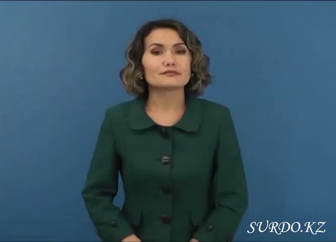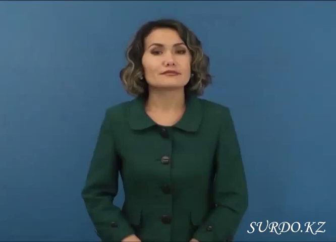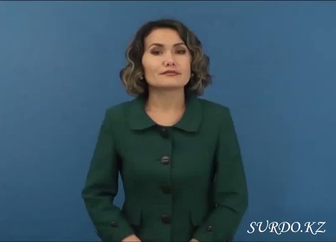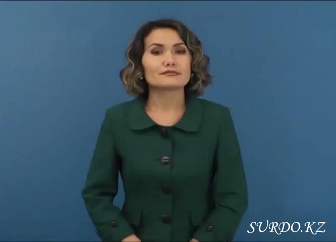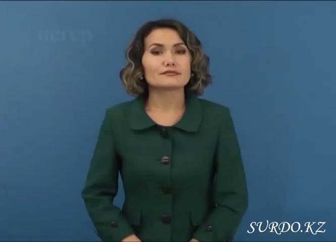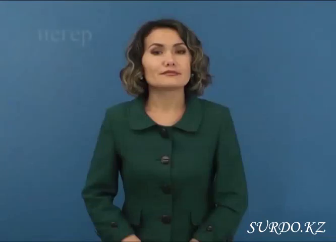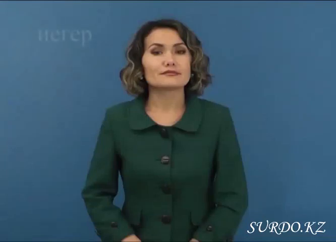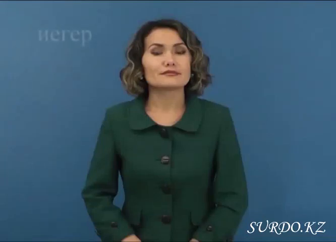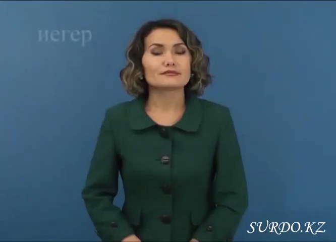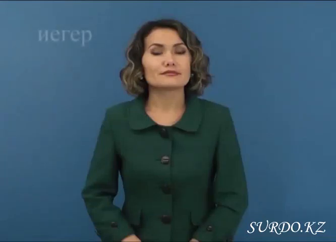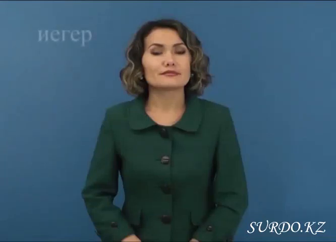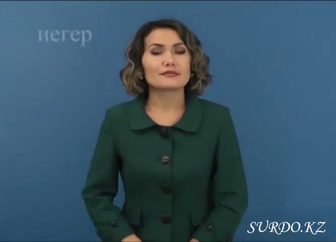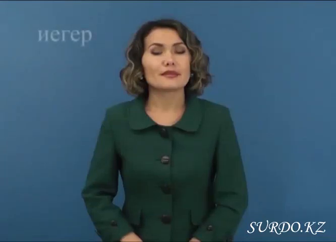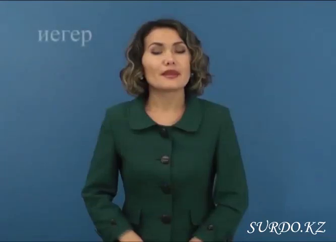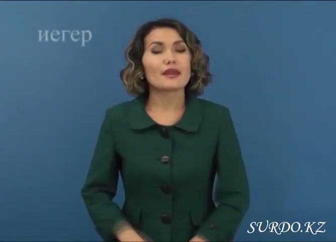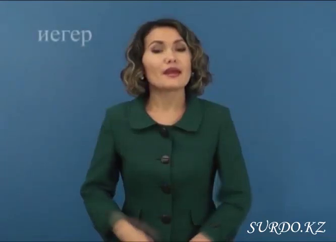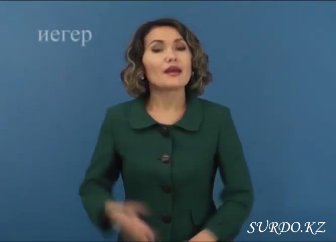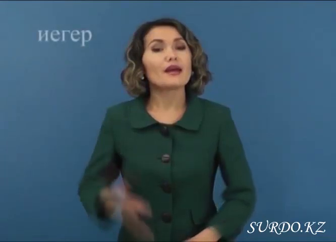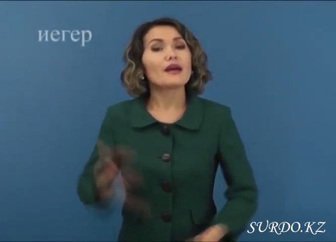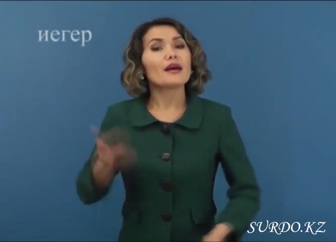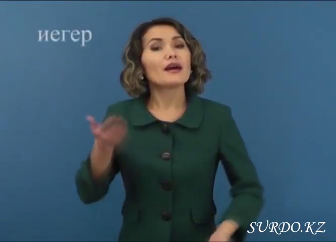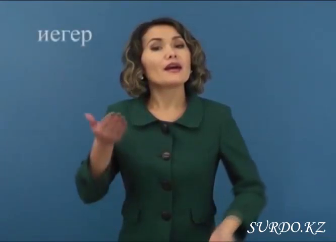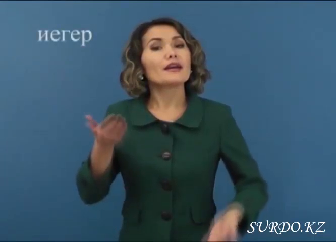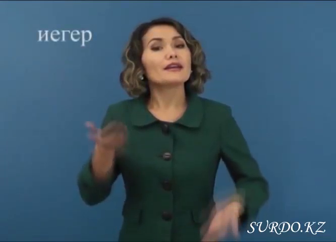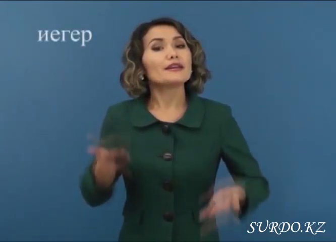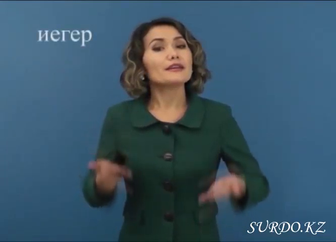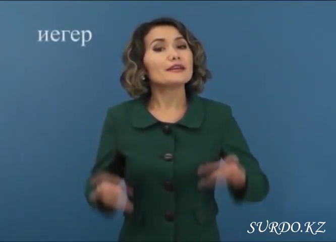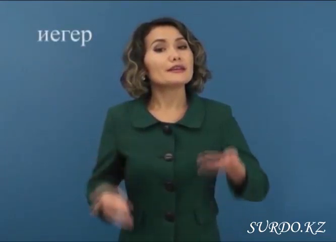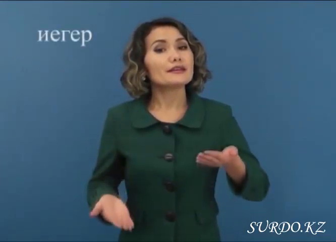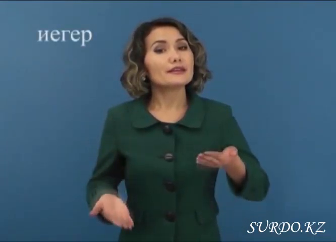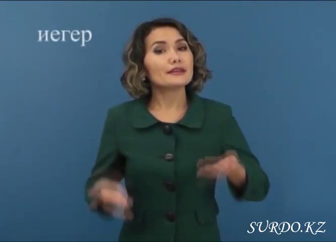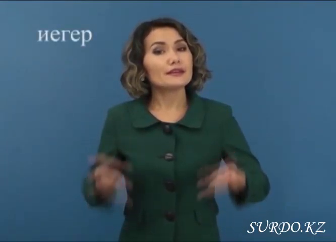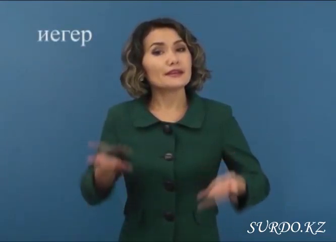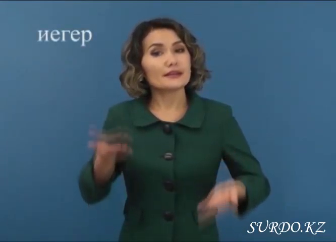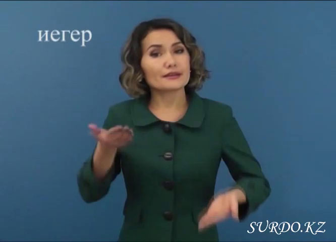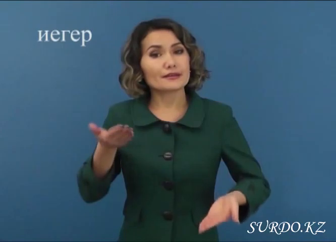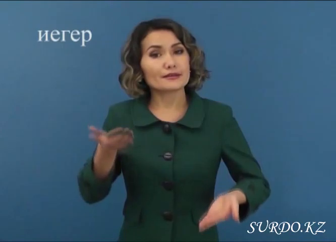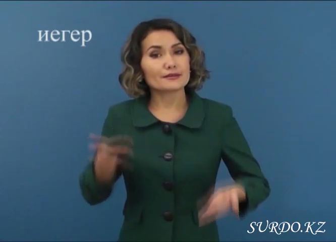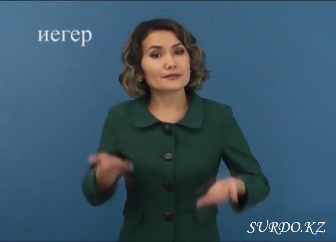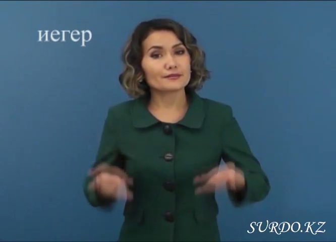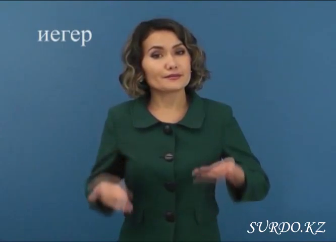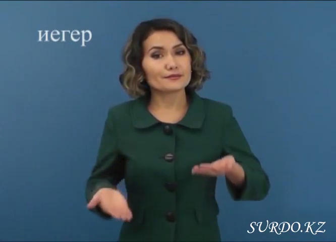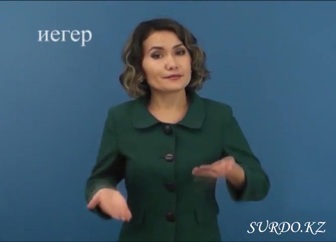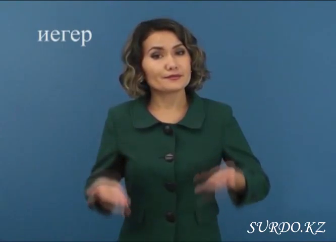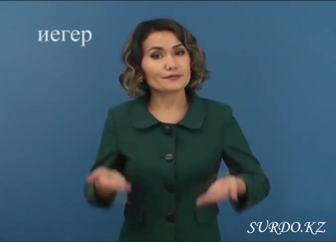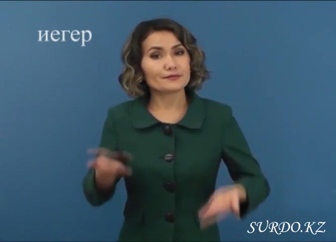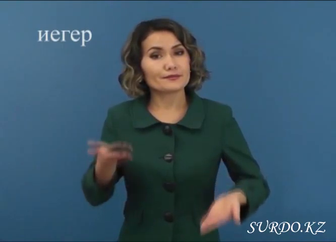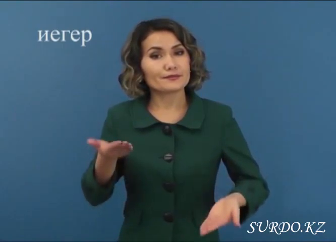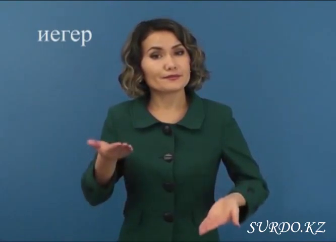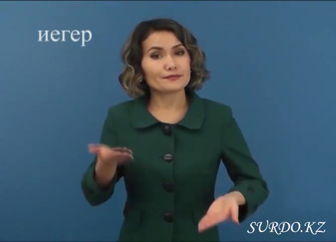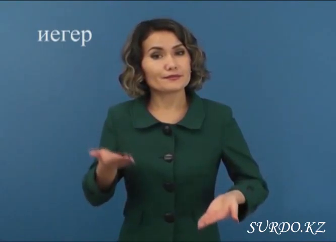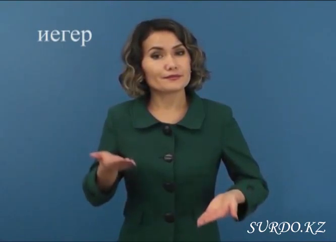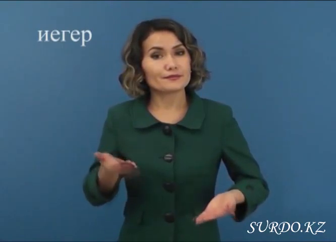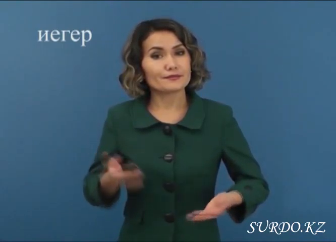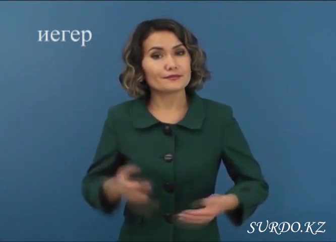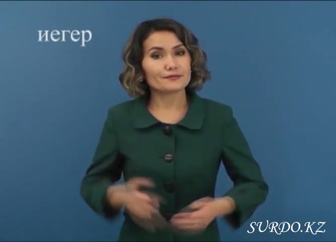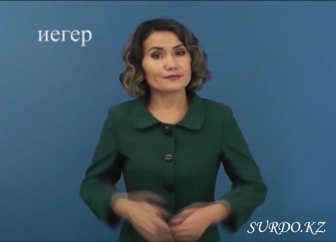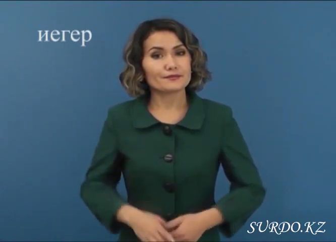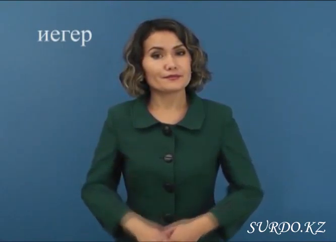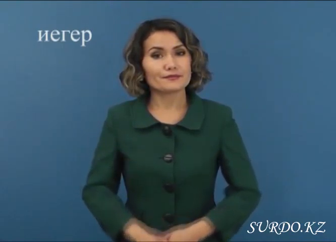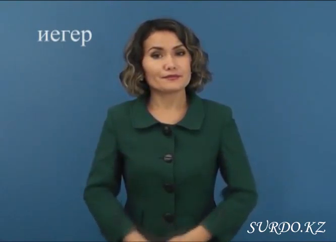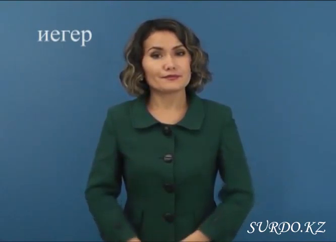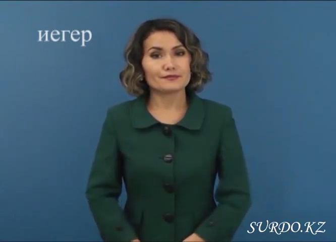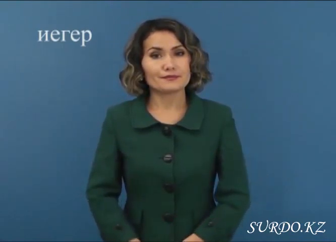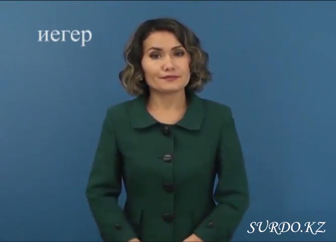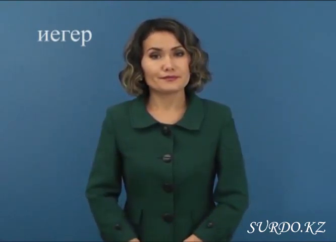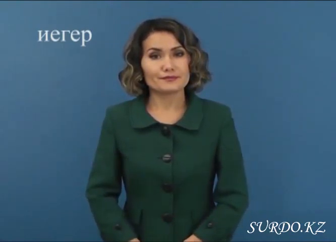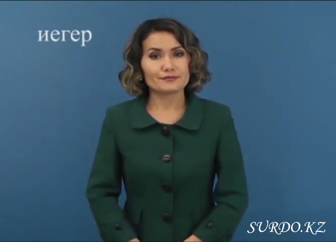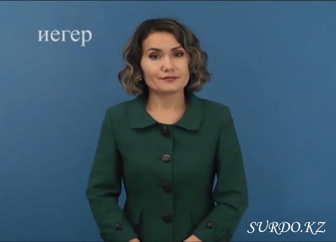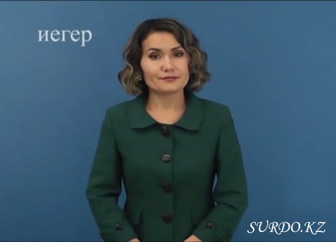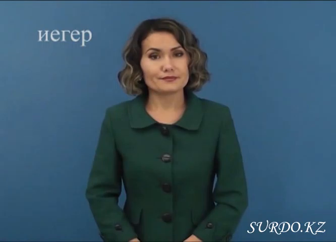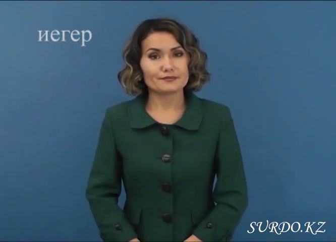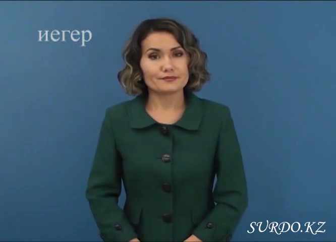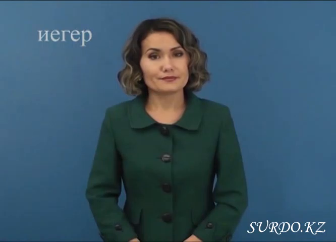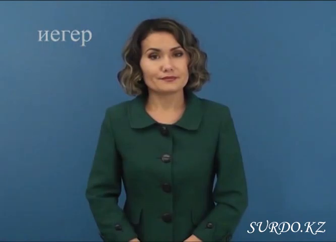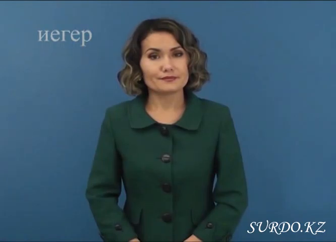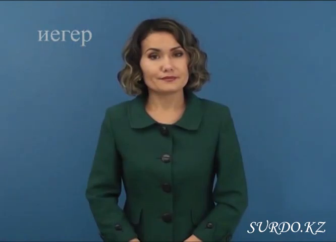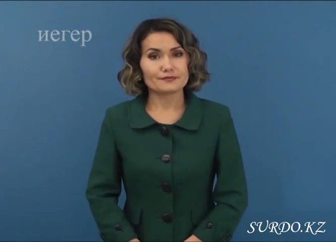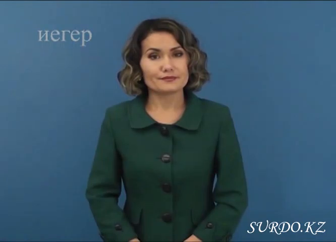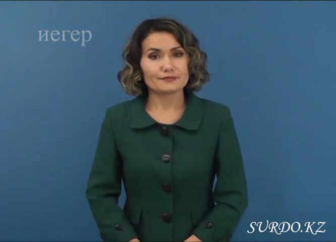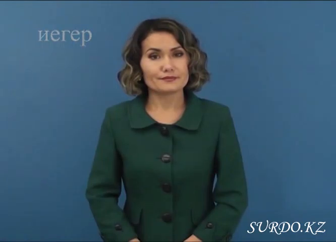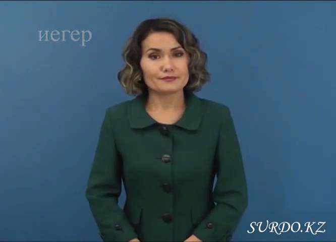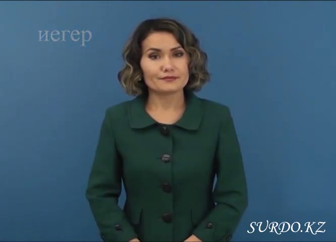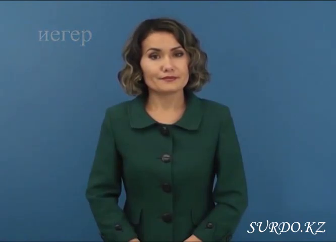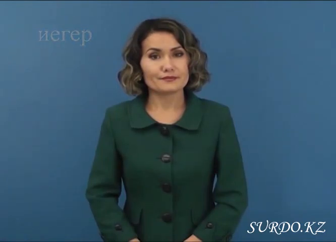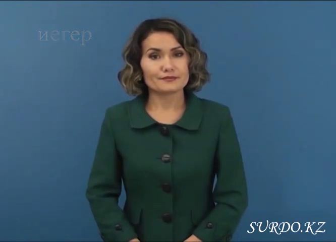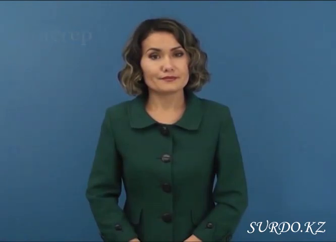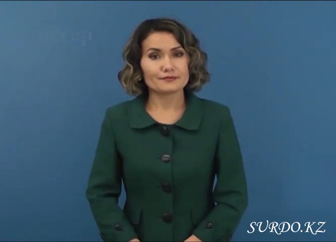Иегер